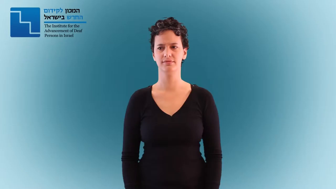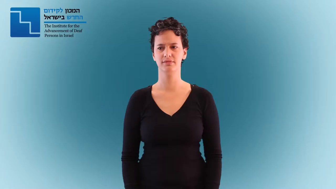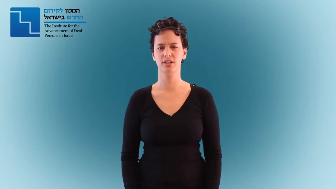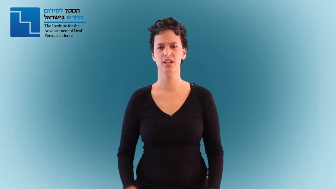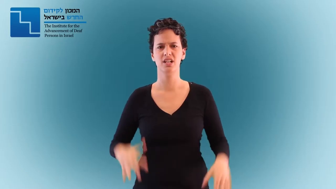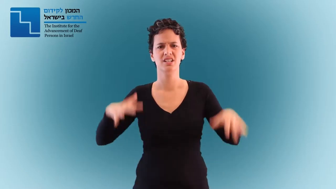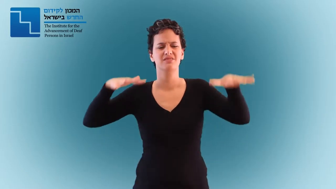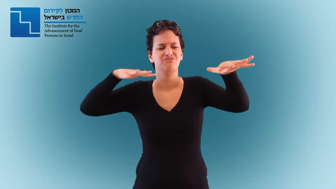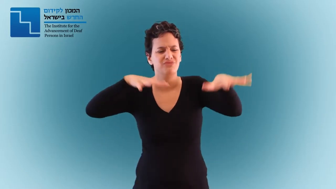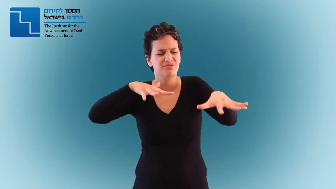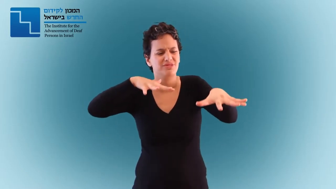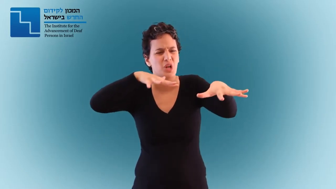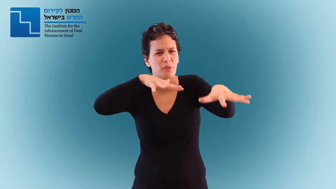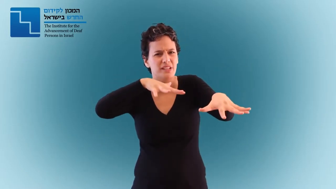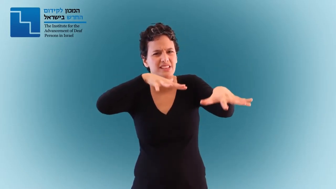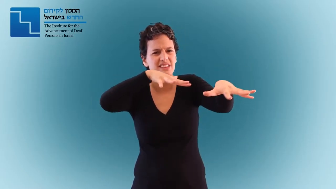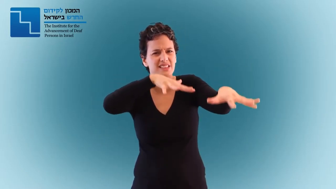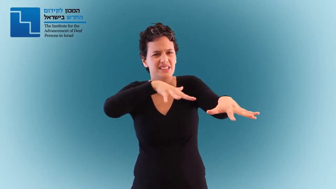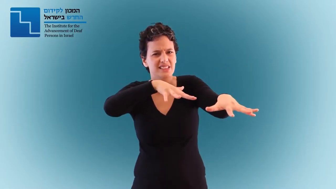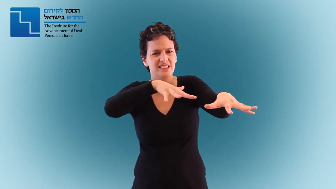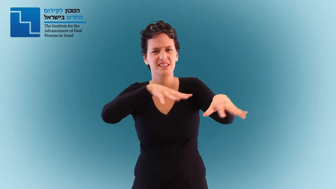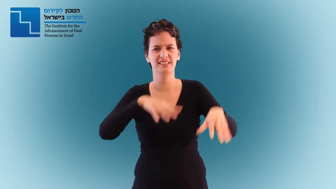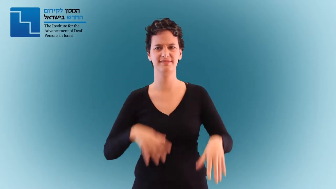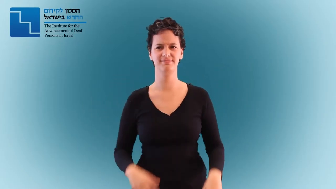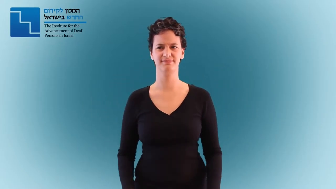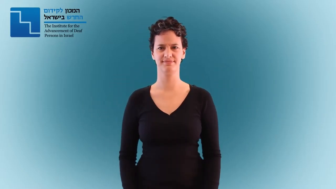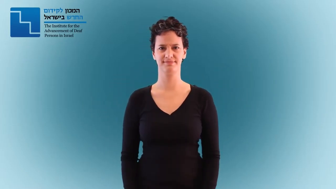עומס